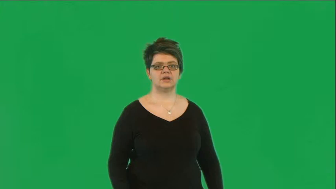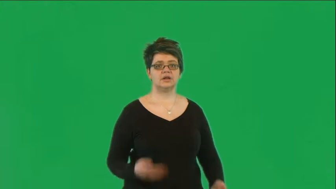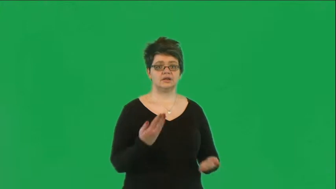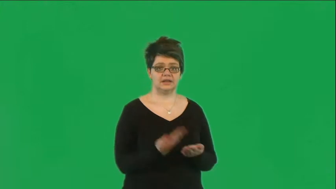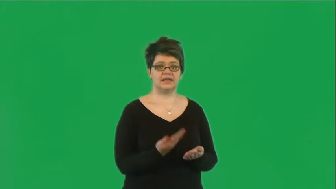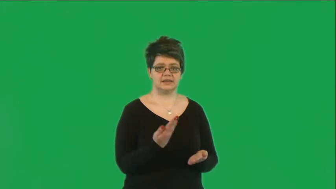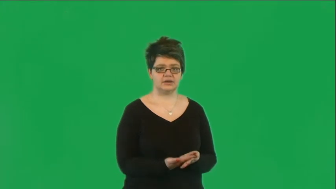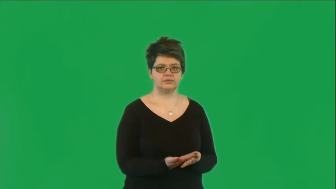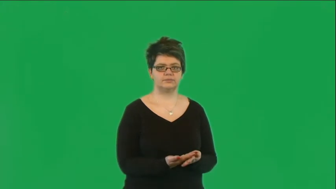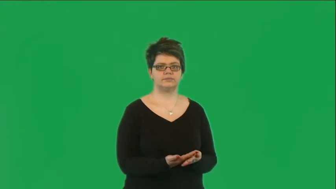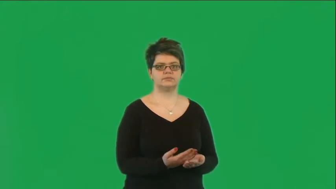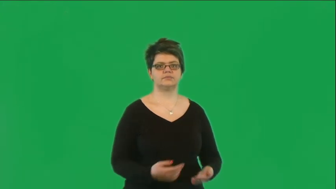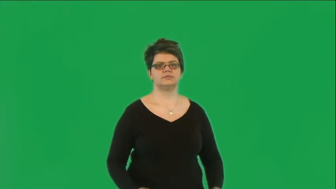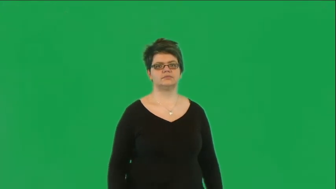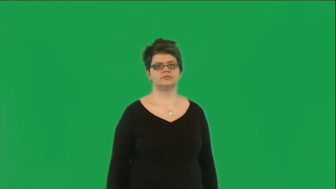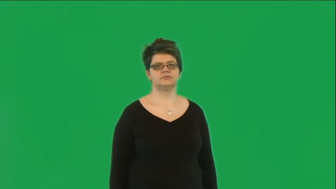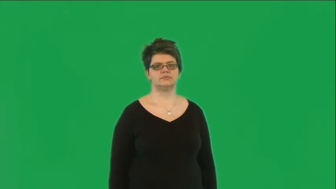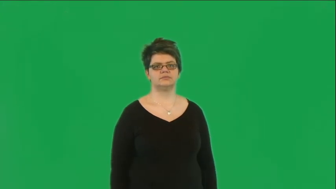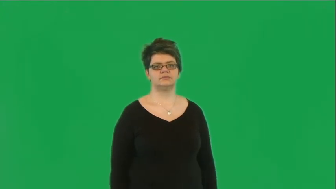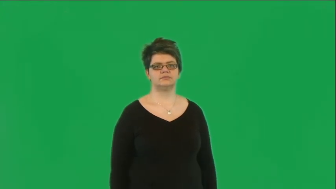dlatego